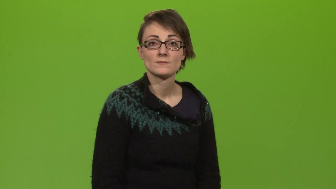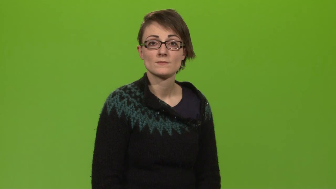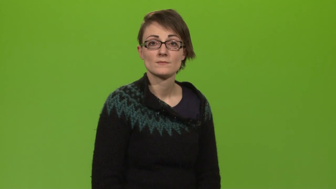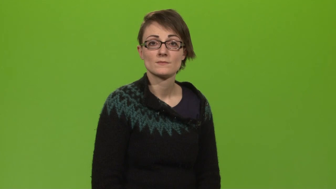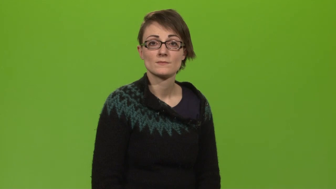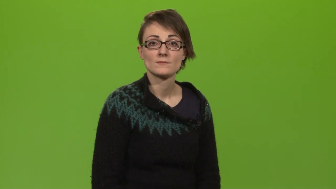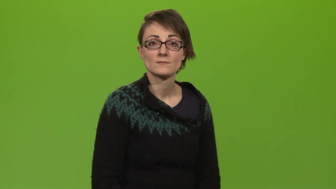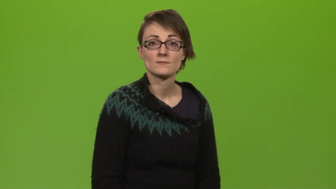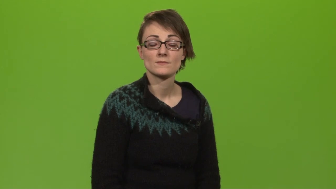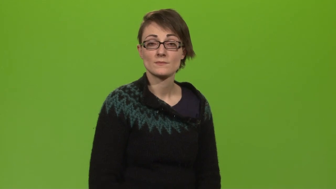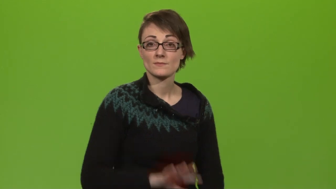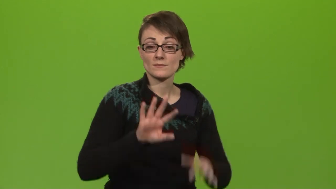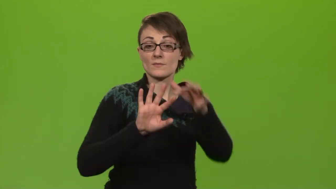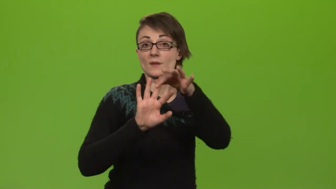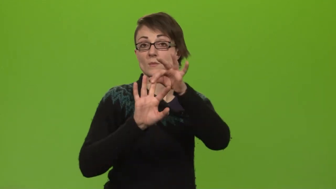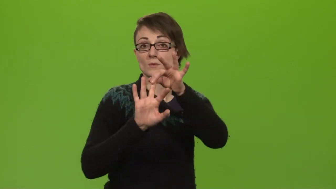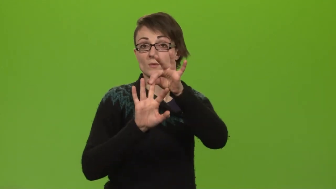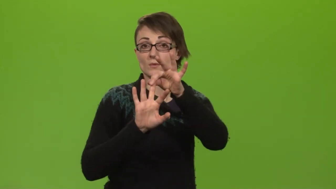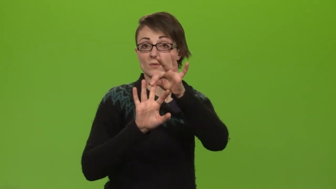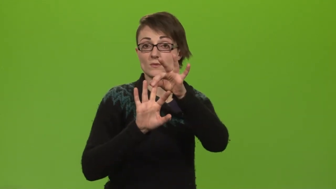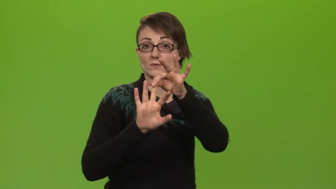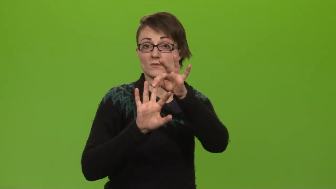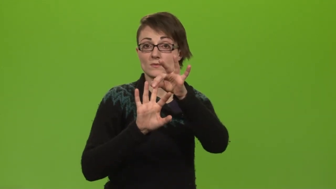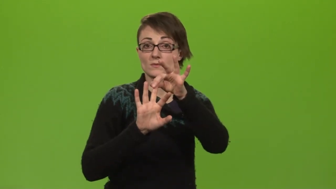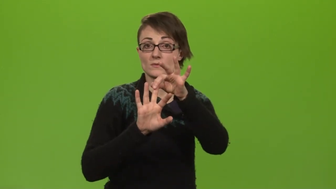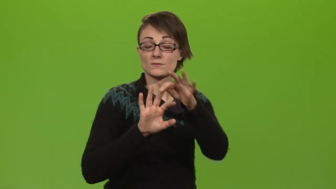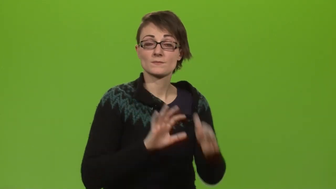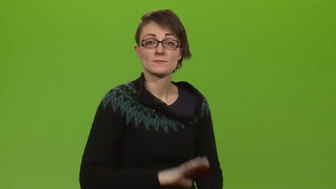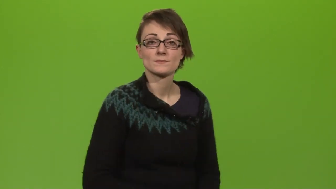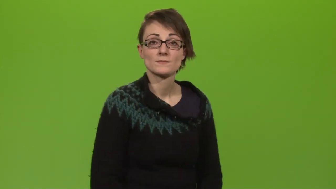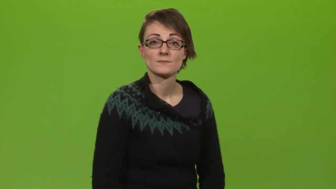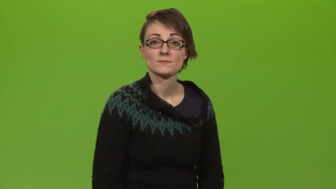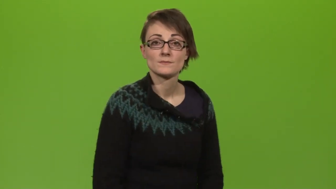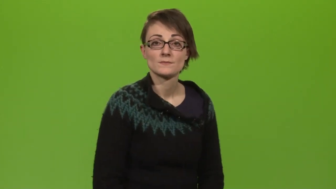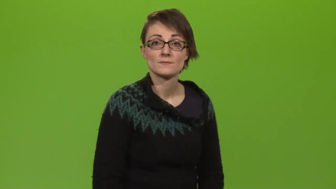Langatöng